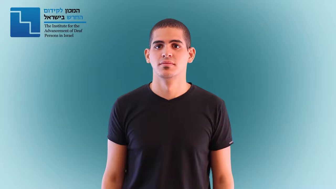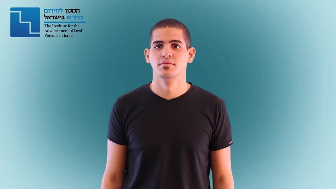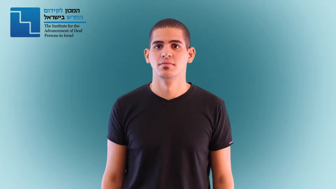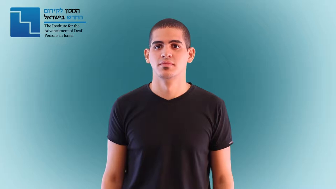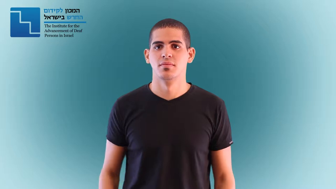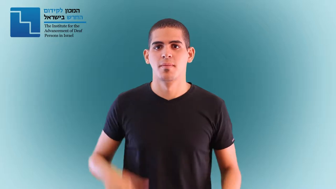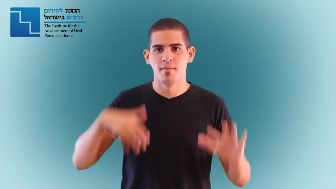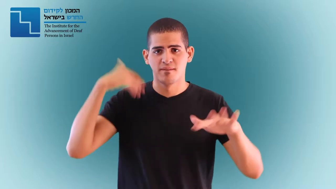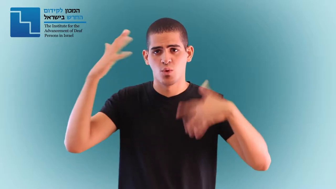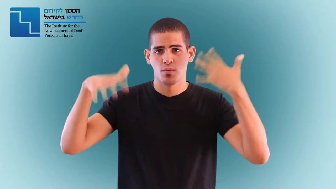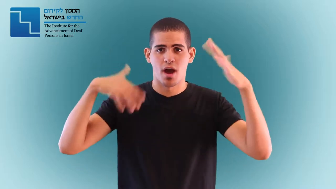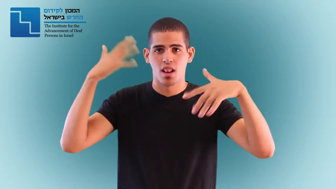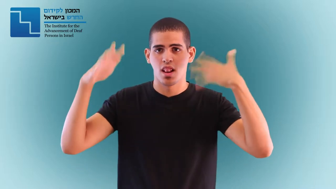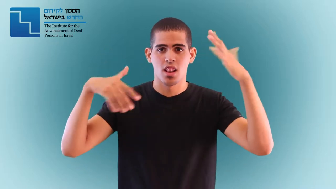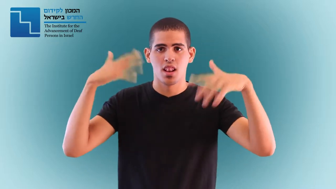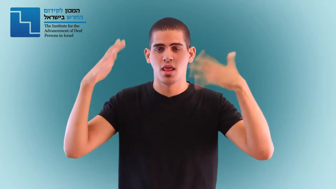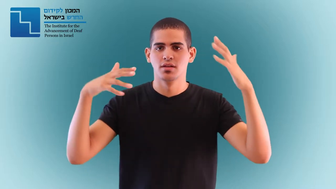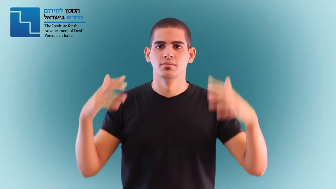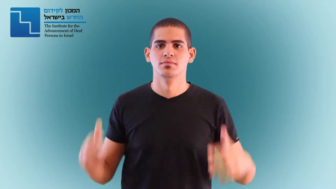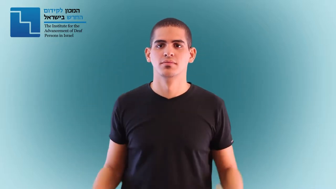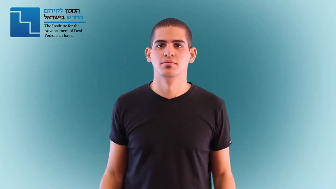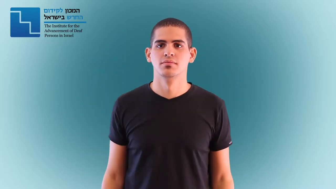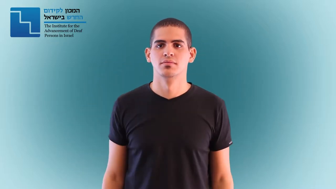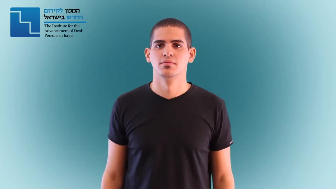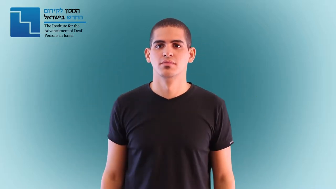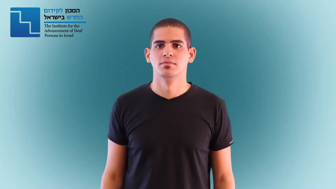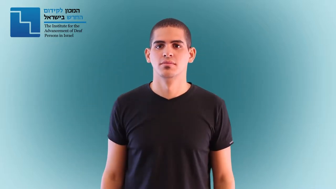מבולבל